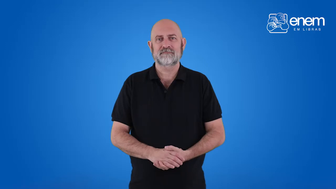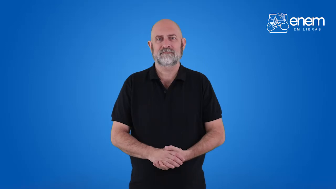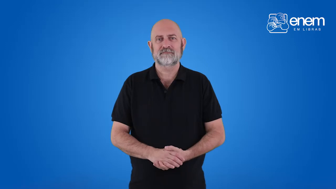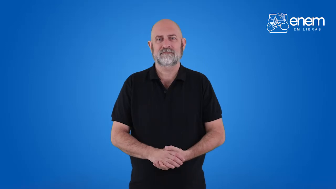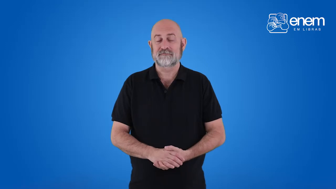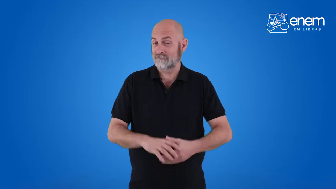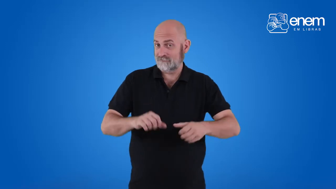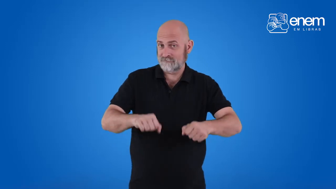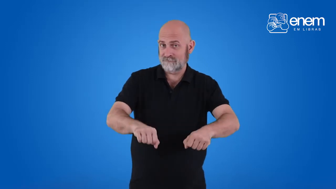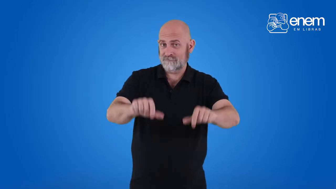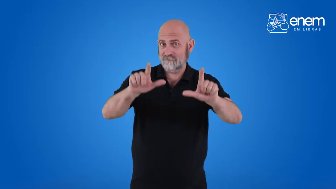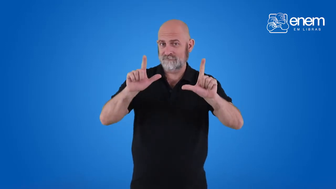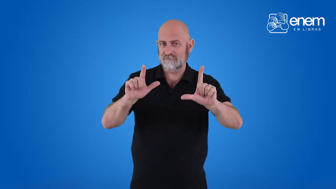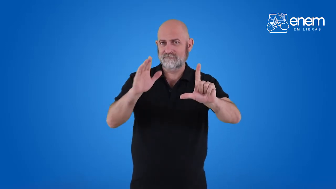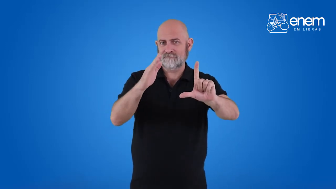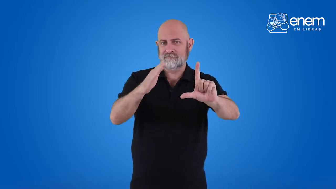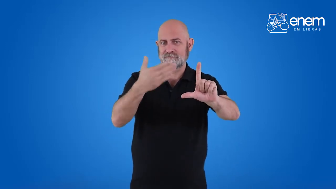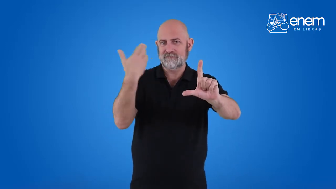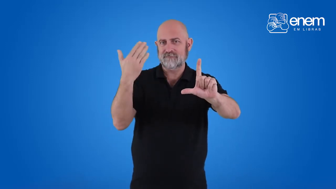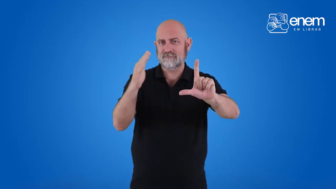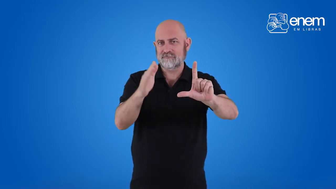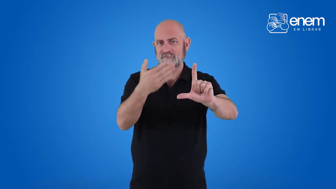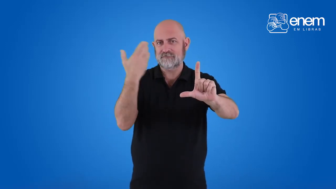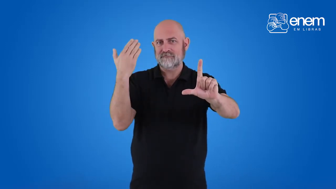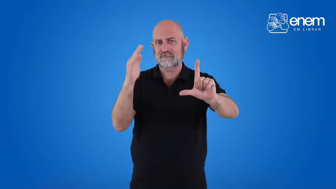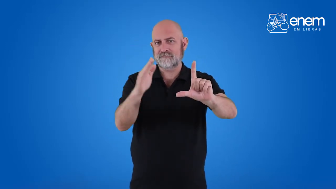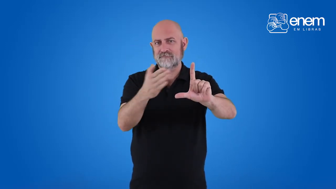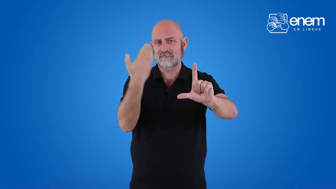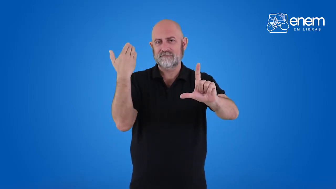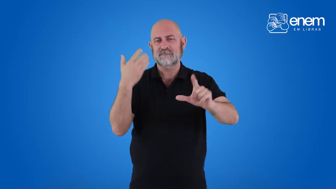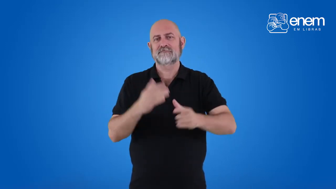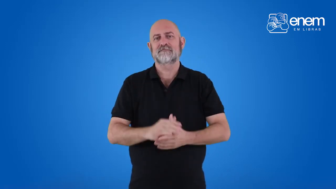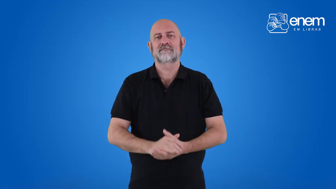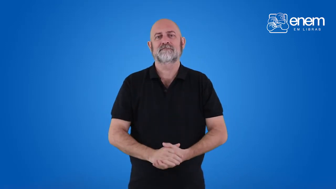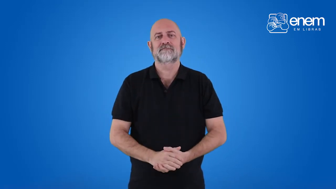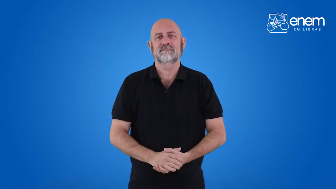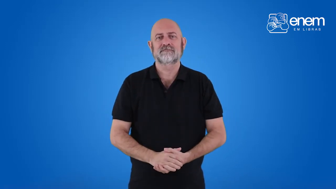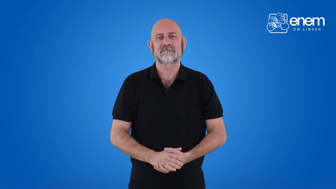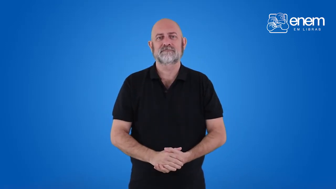Plataforma virtual